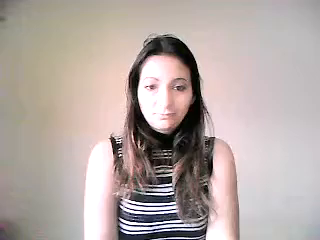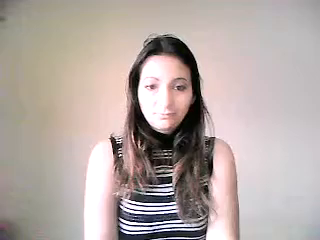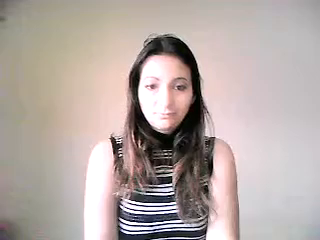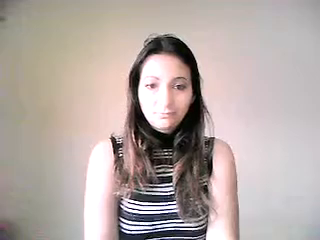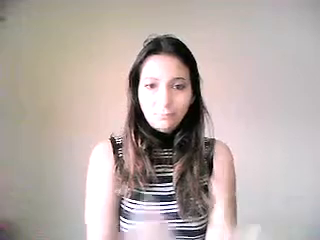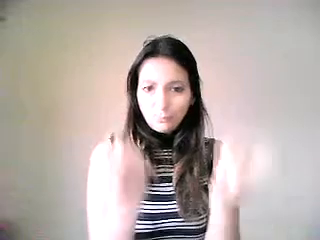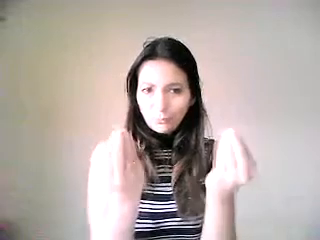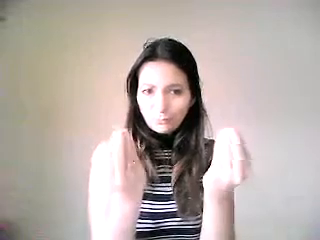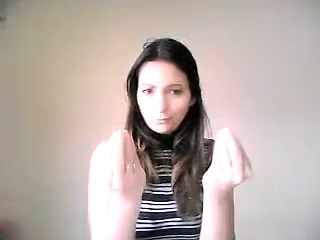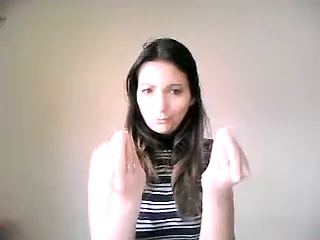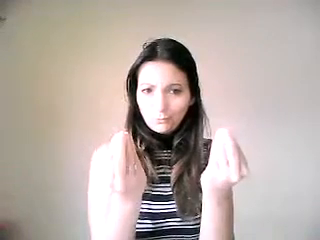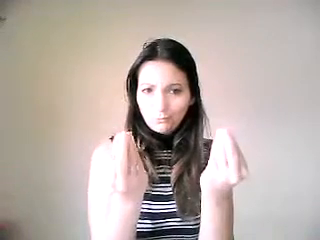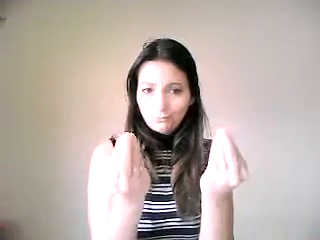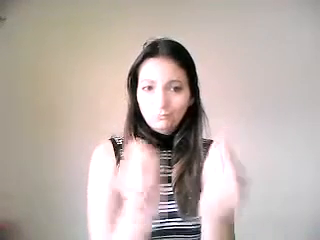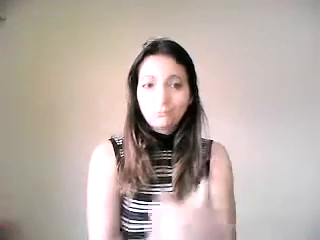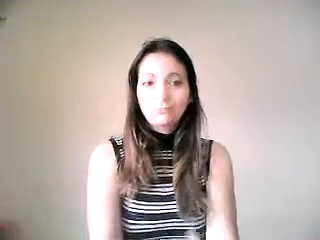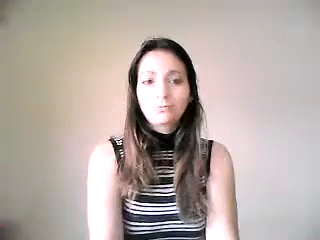Peur